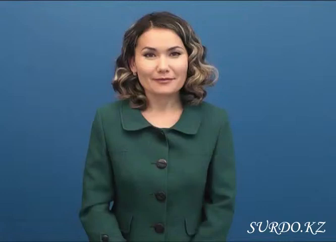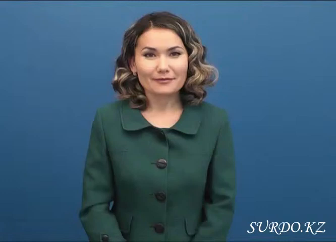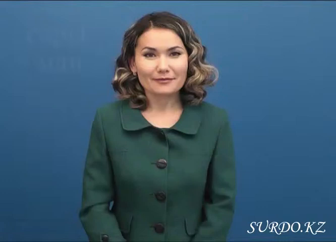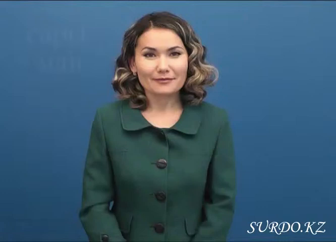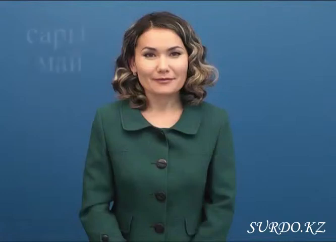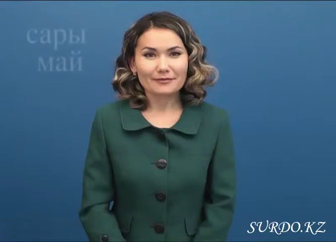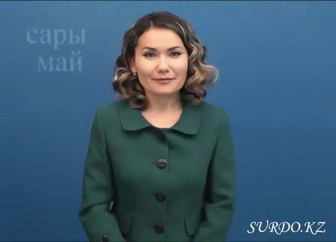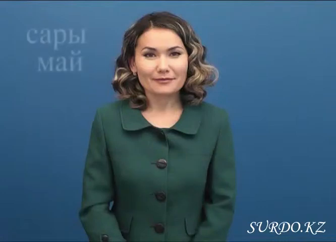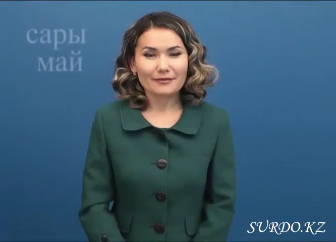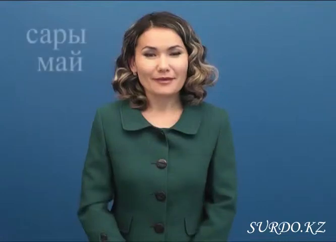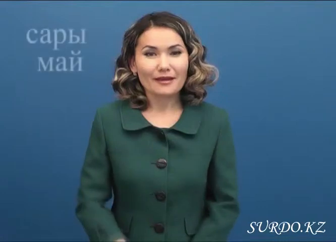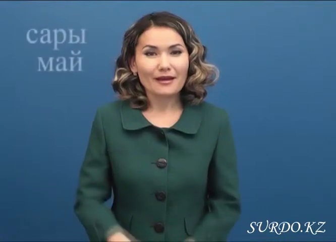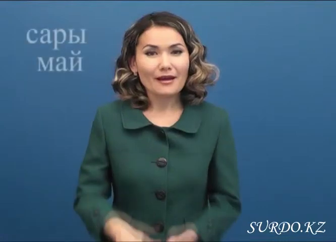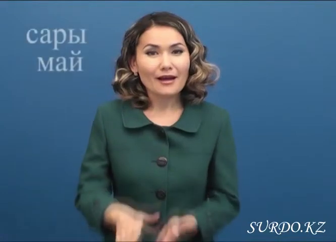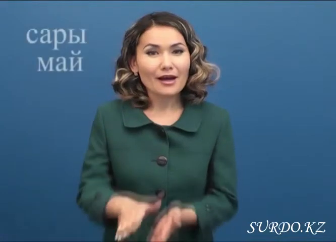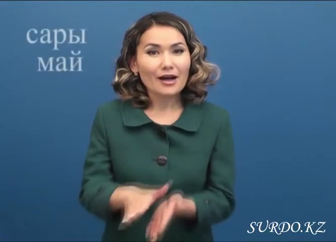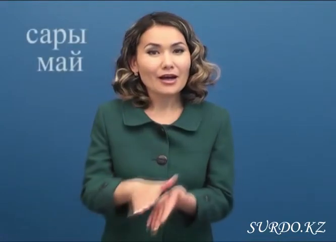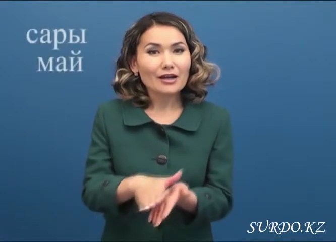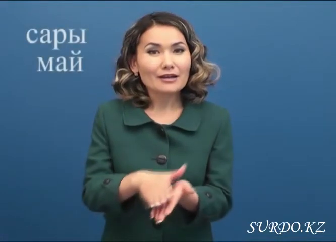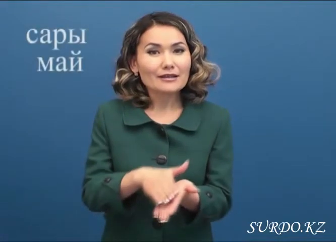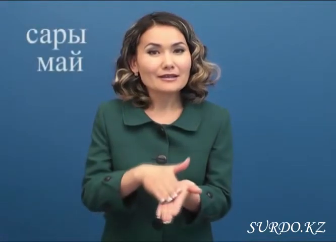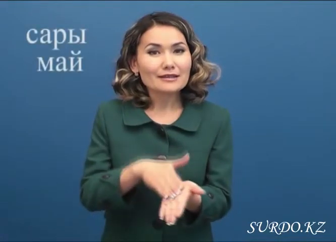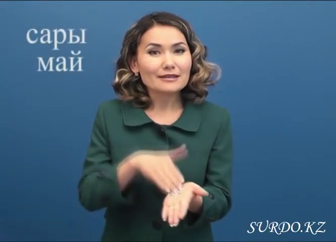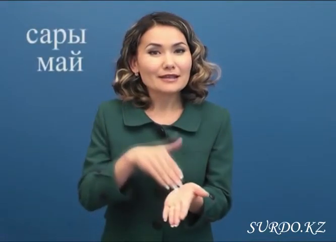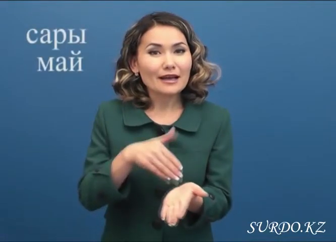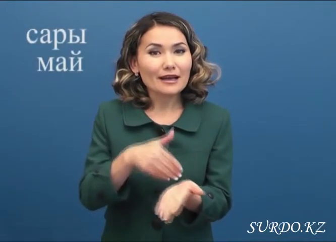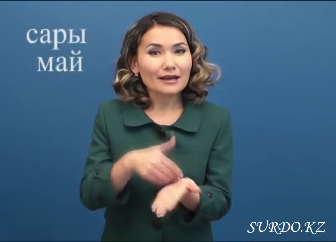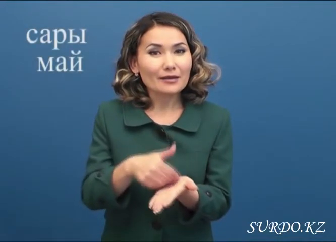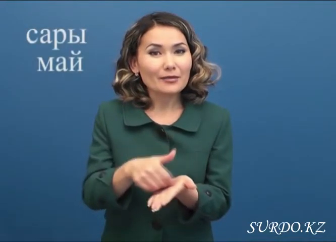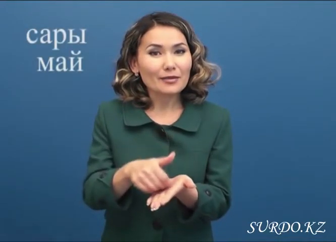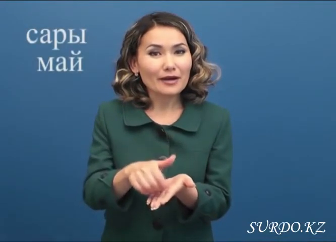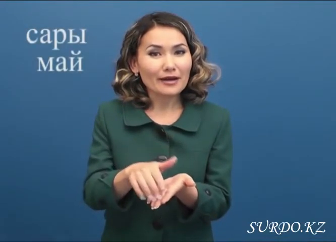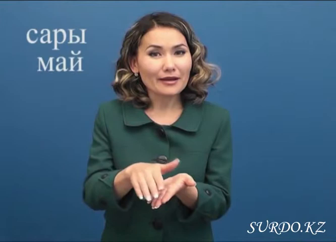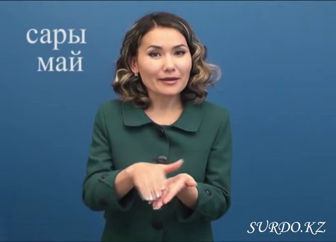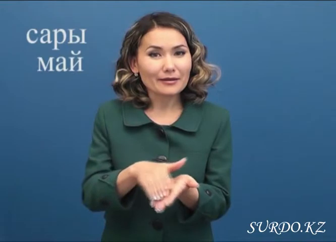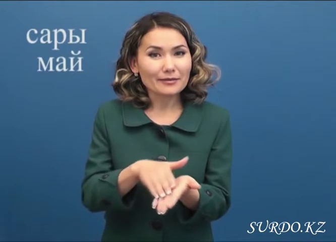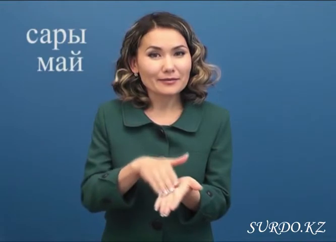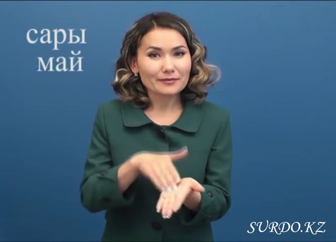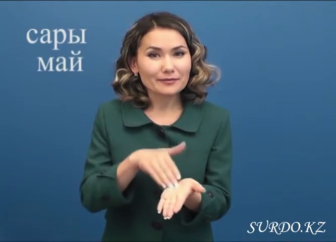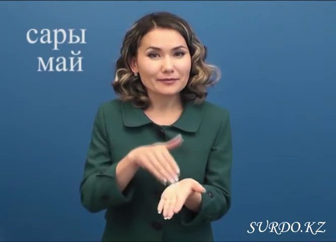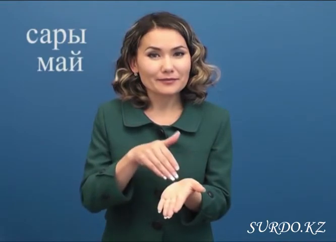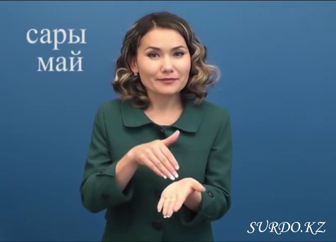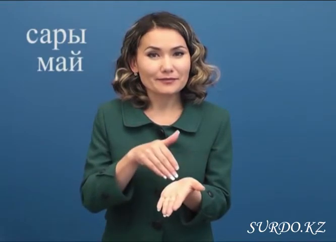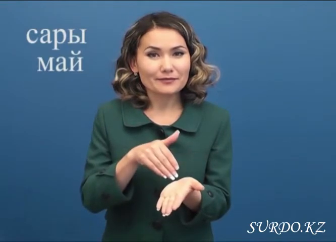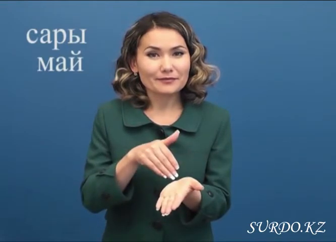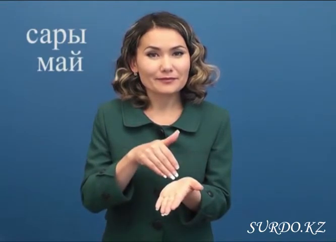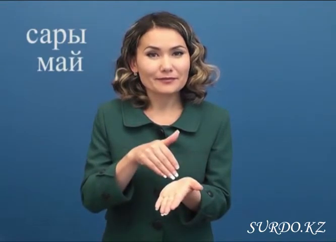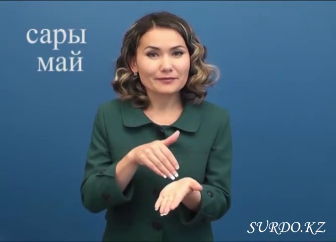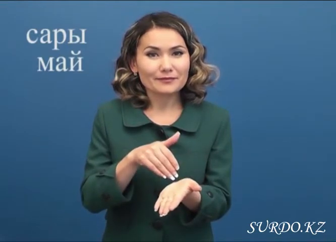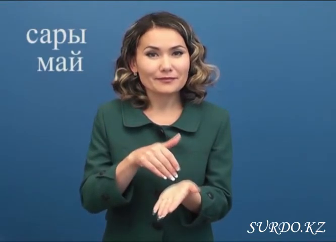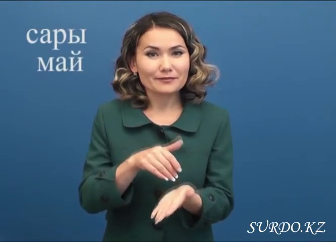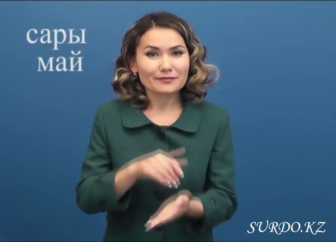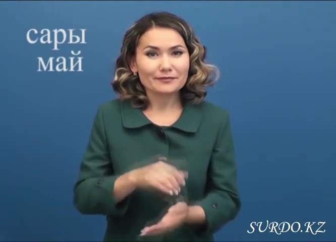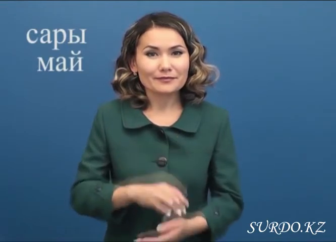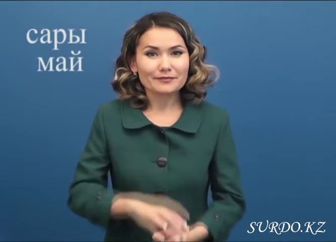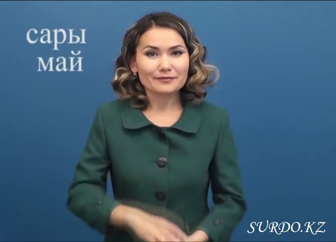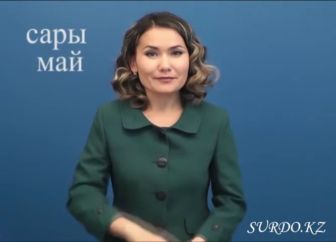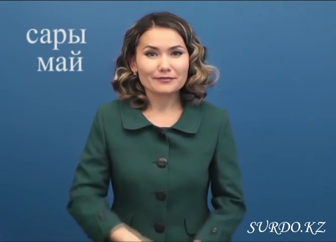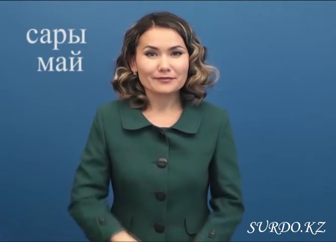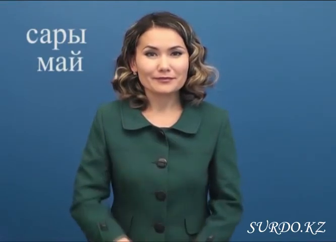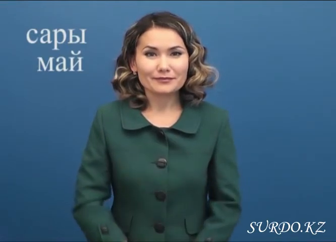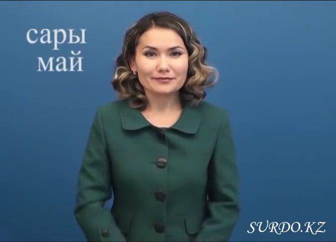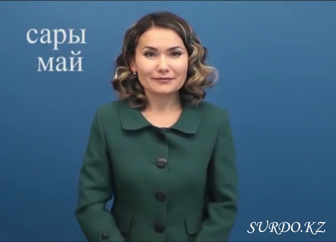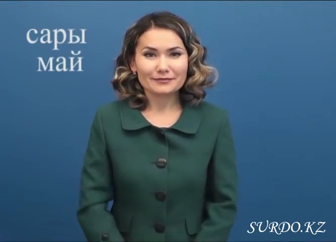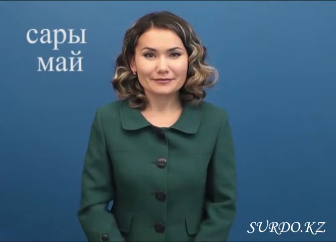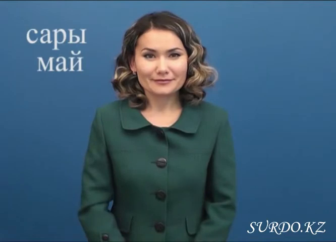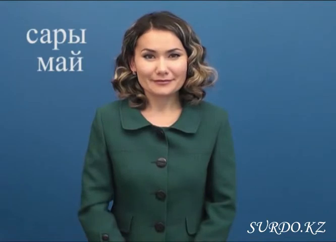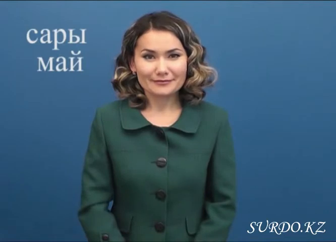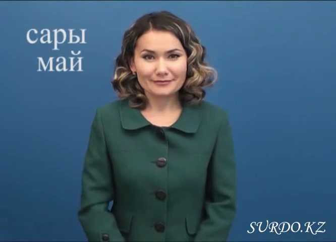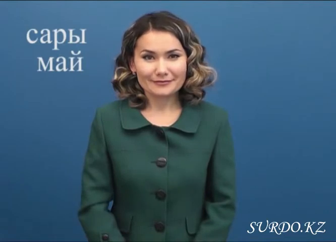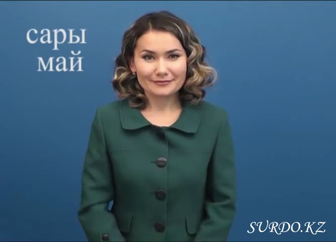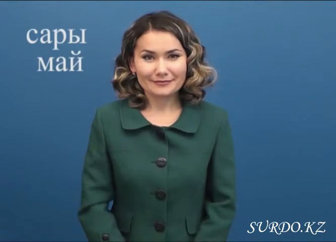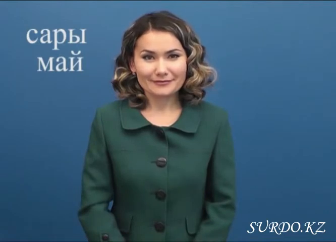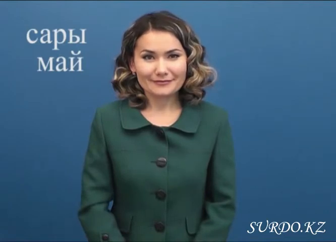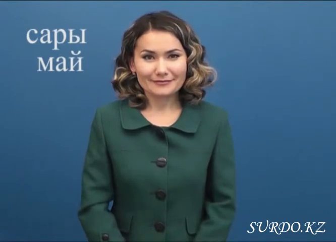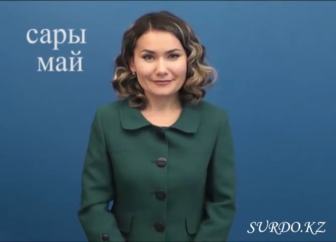Сары май